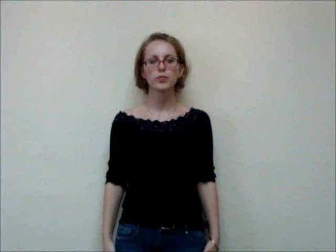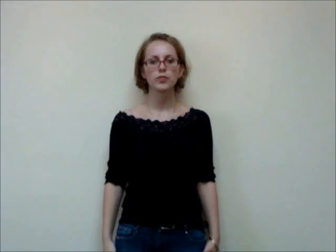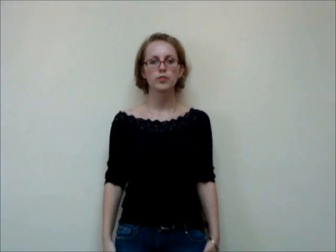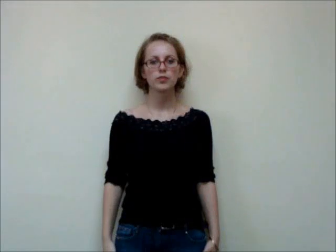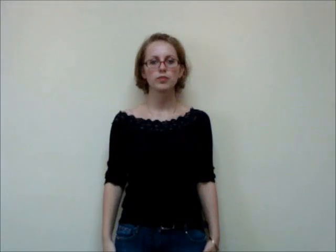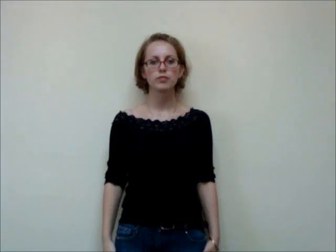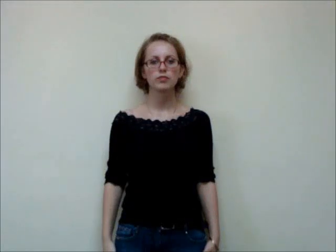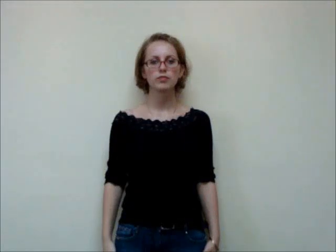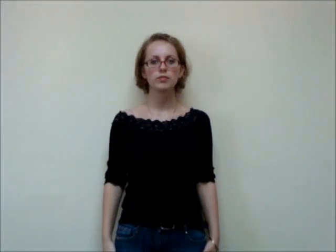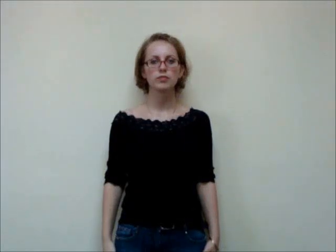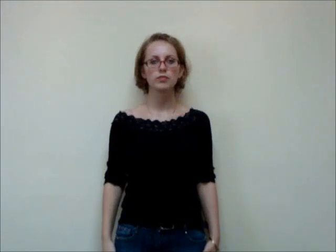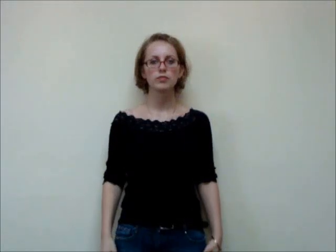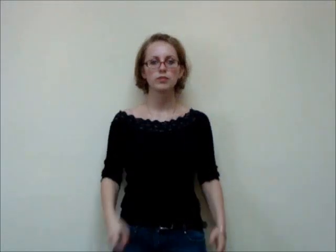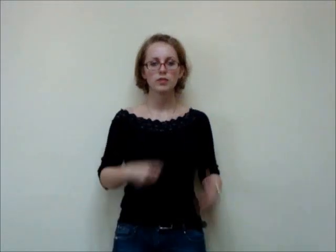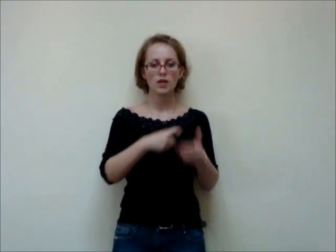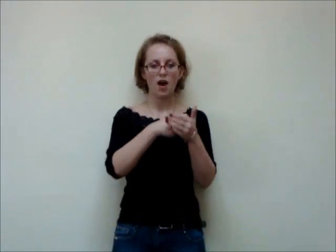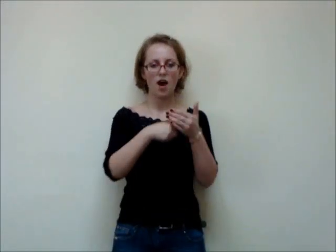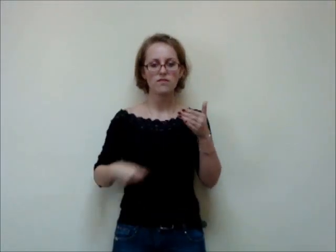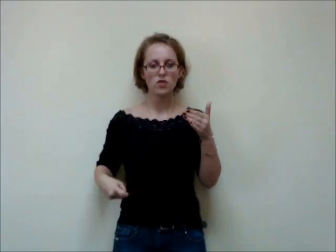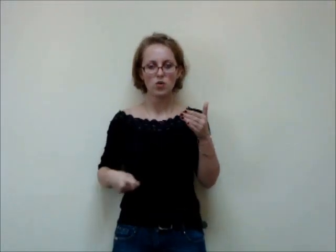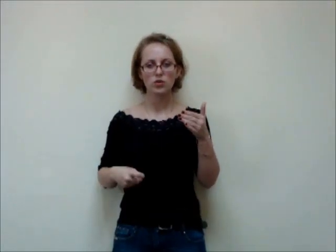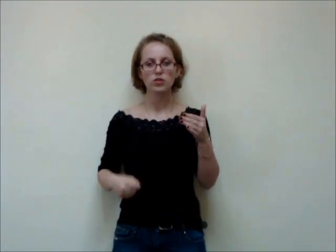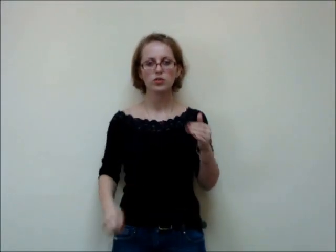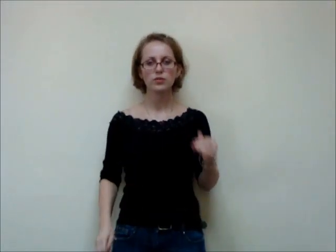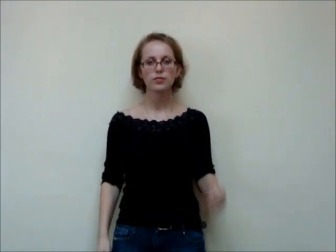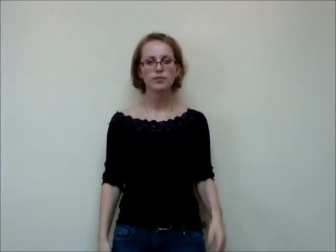chiuretaj